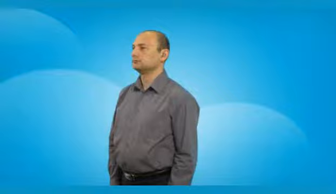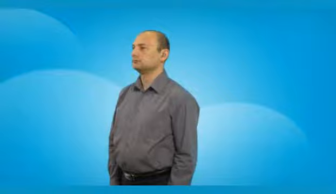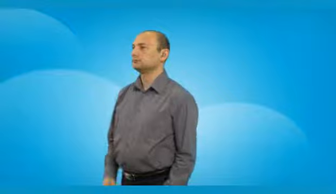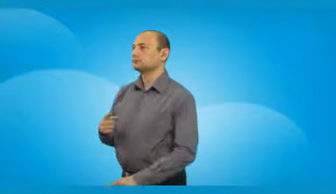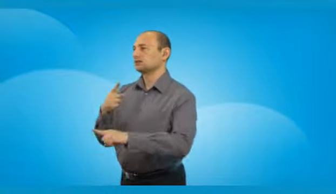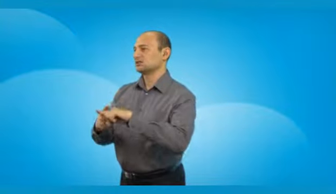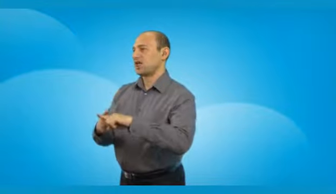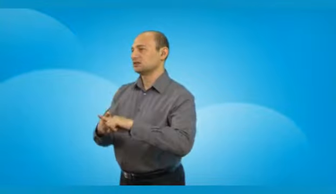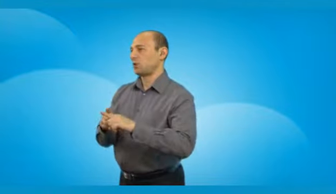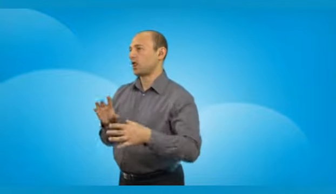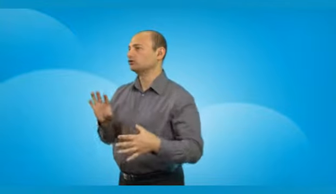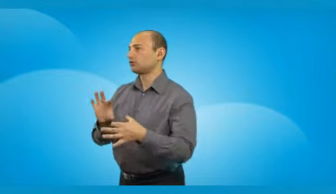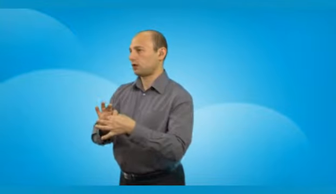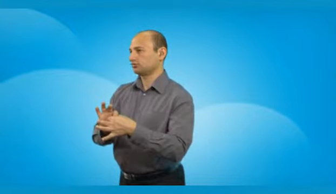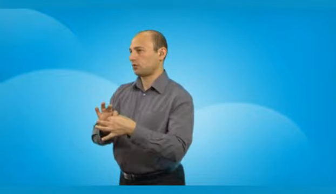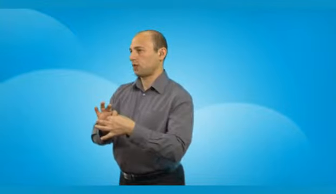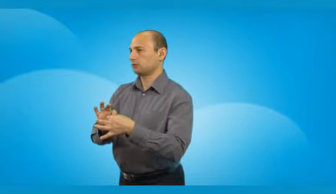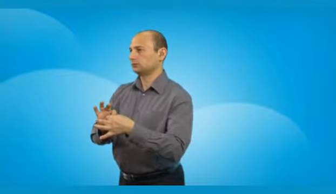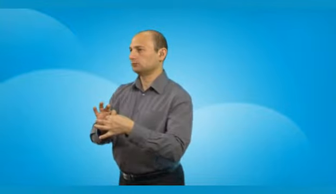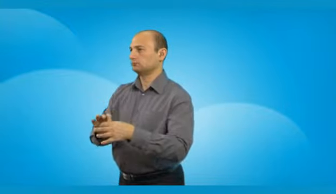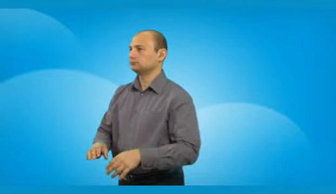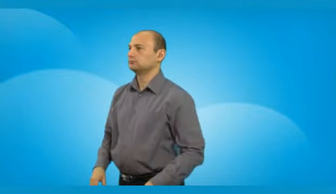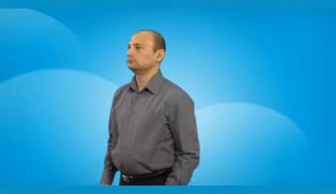Szexuális kapcsolat